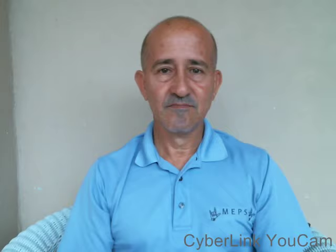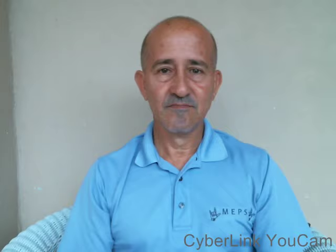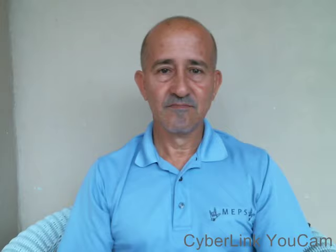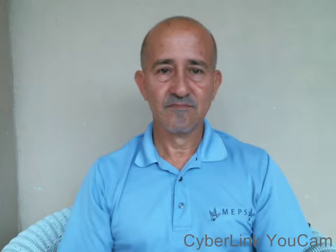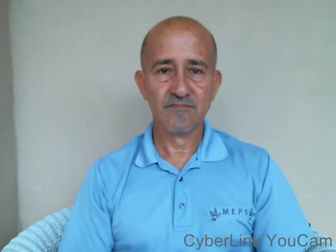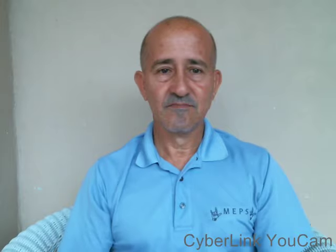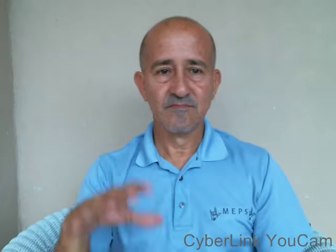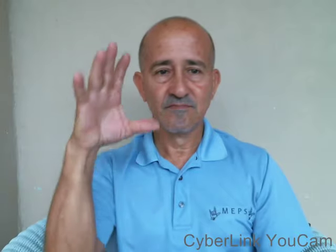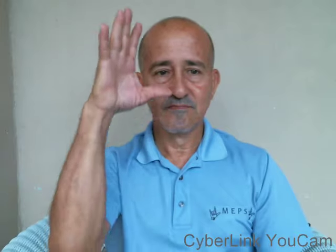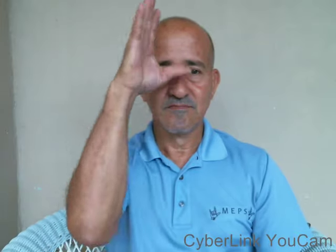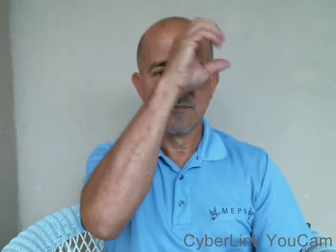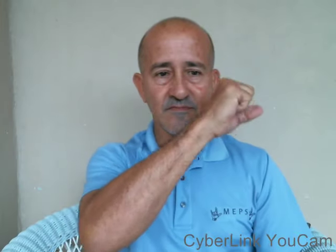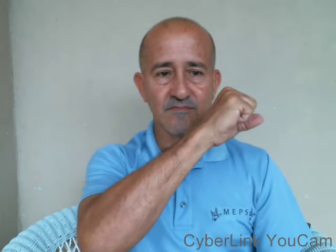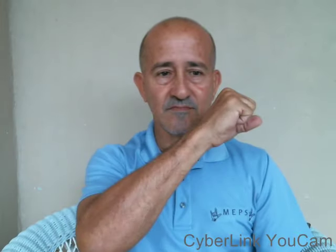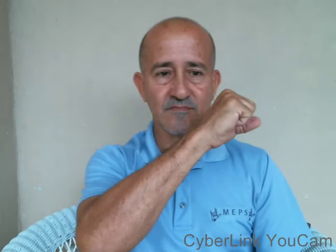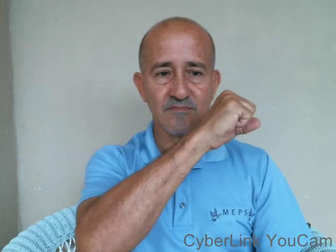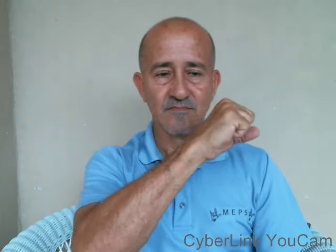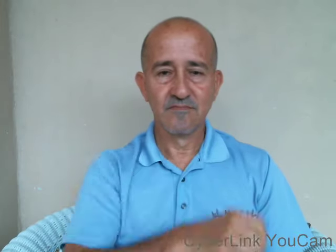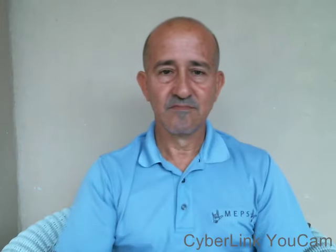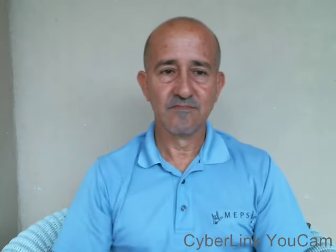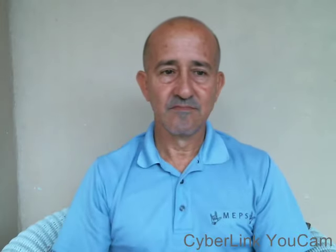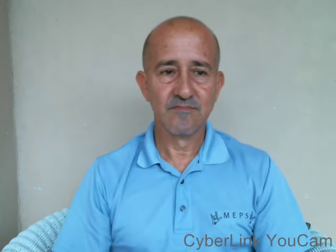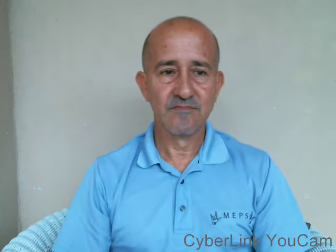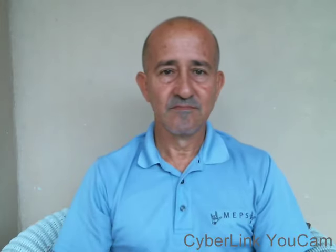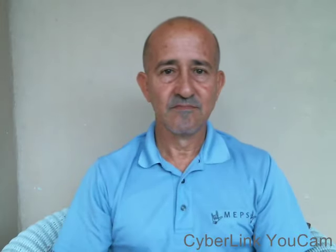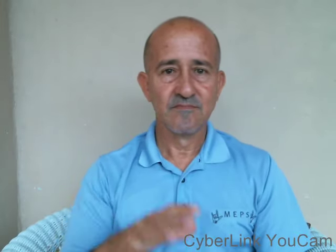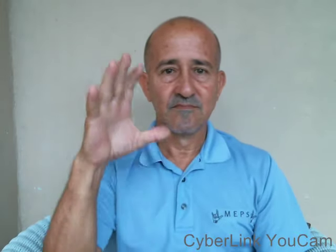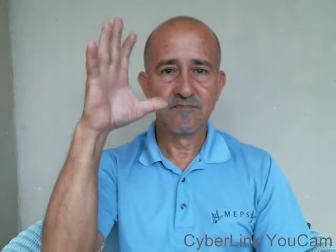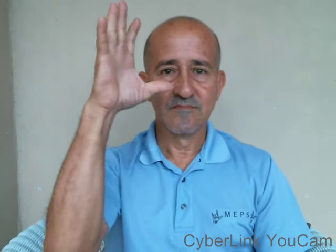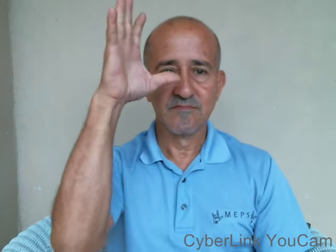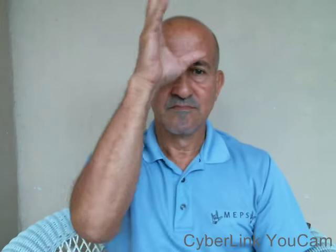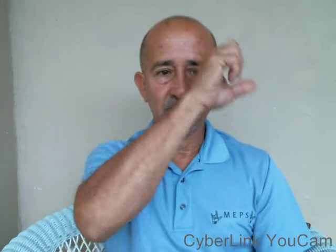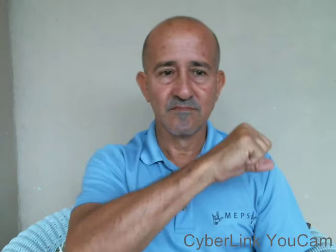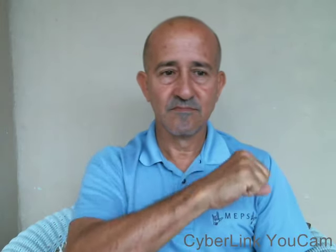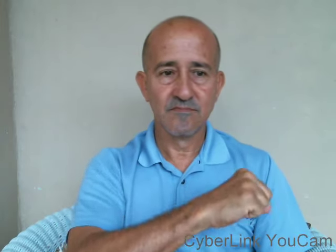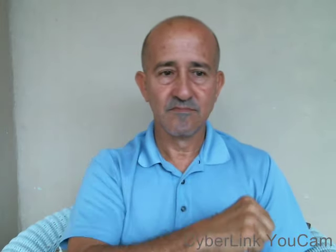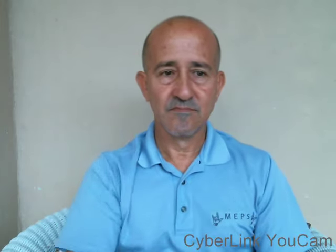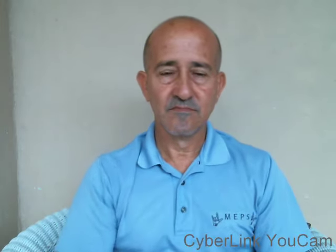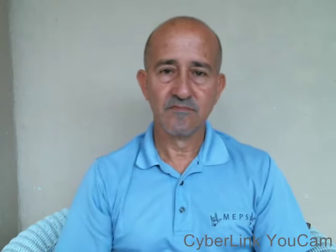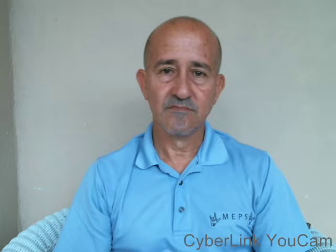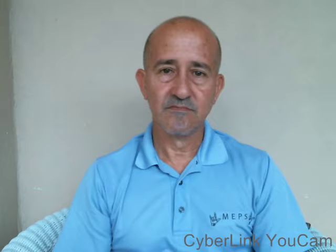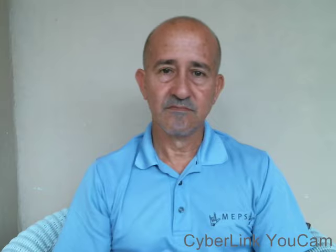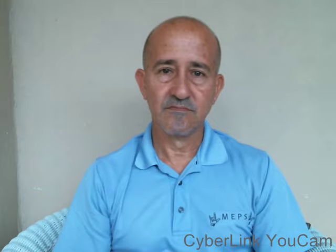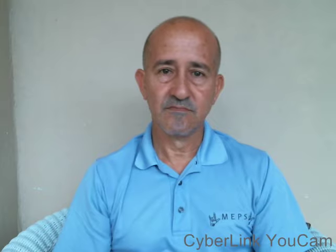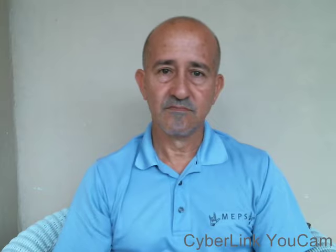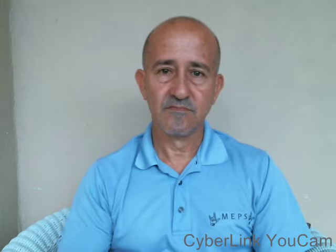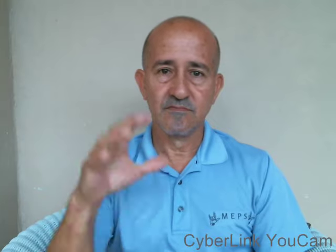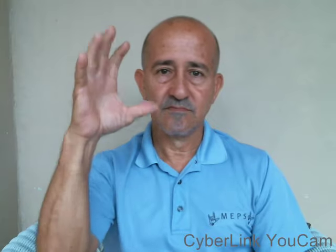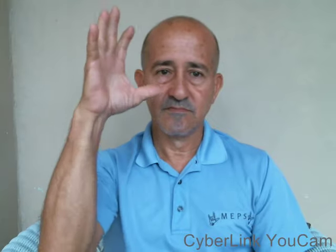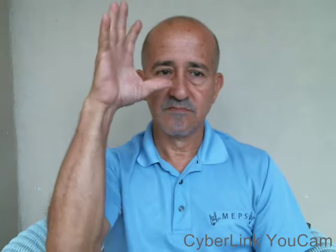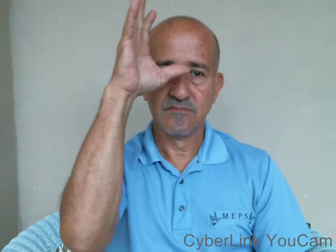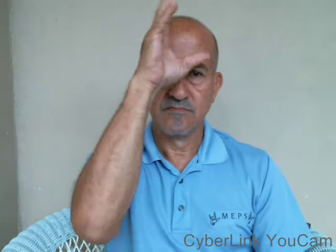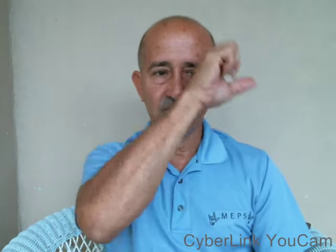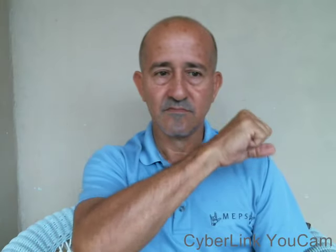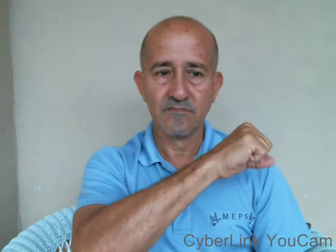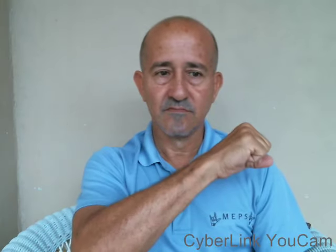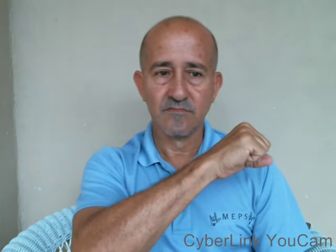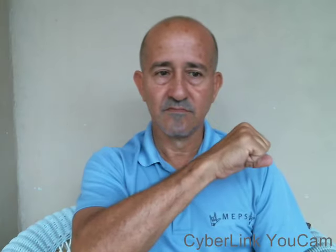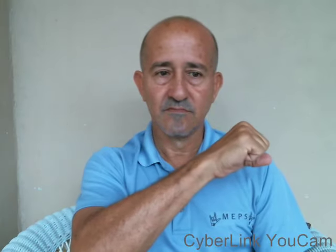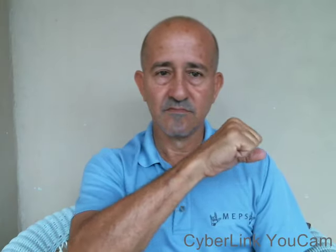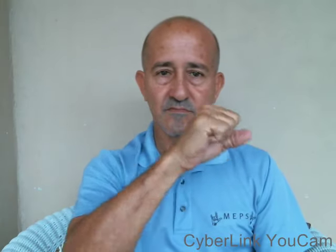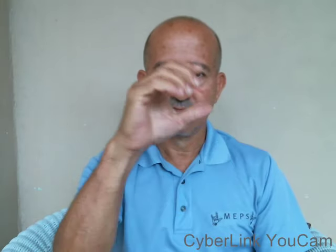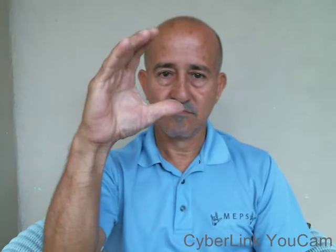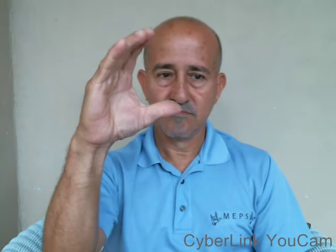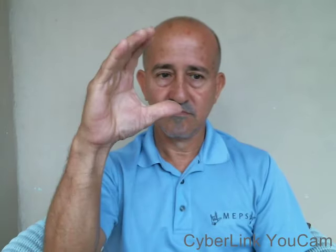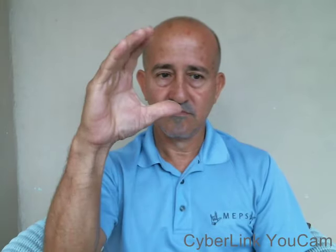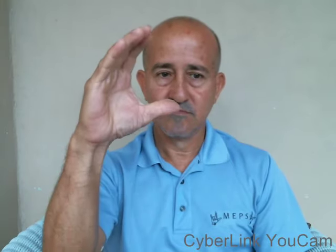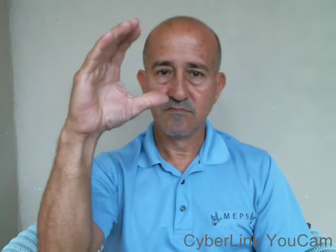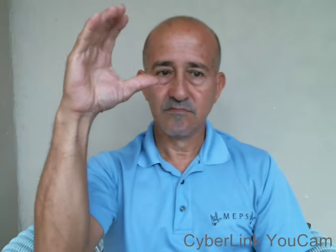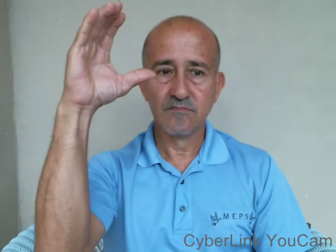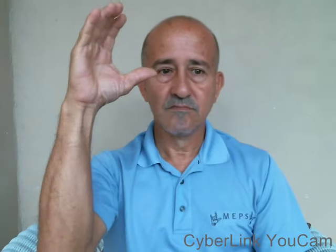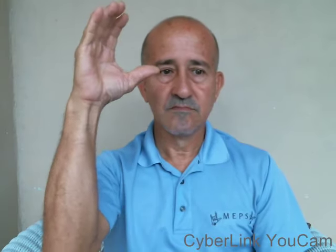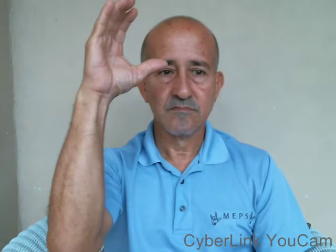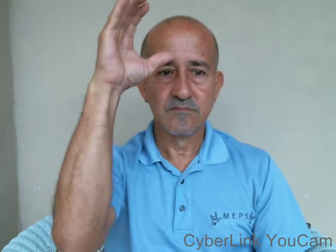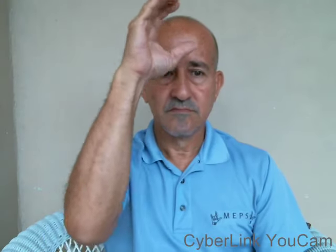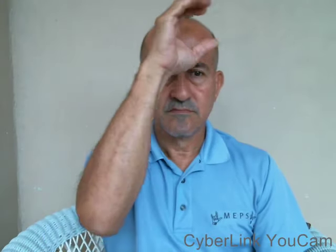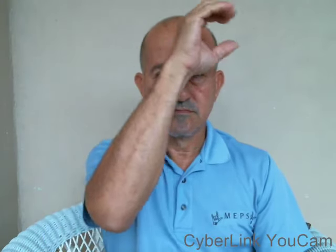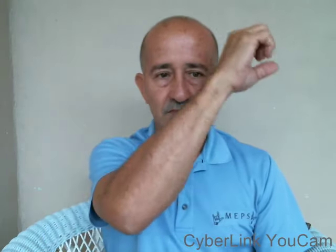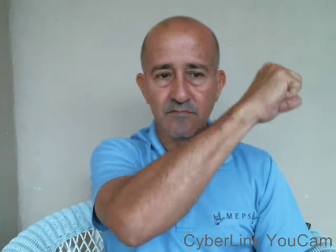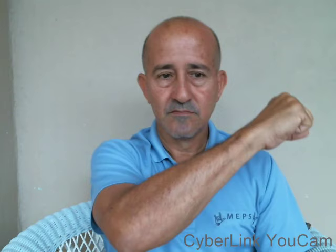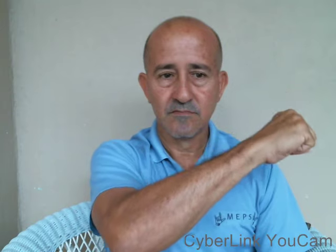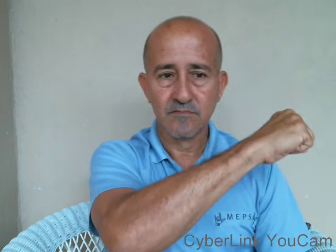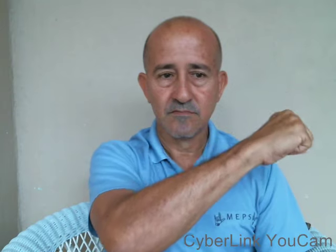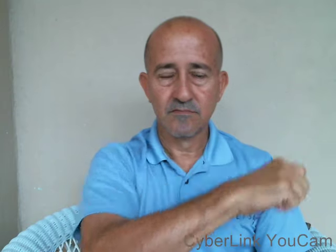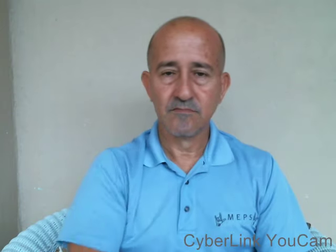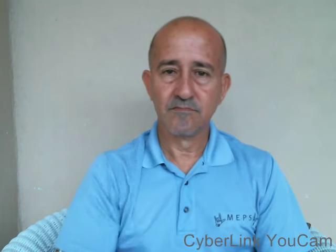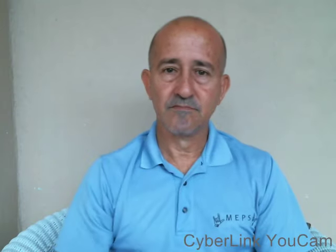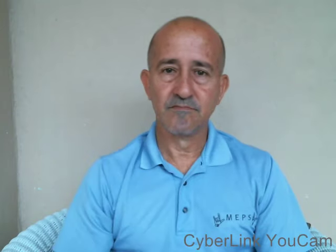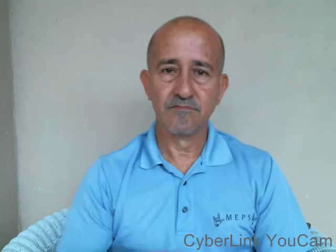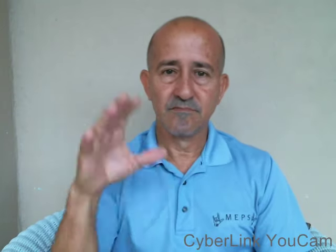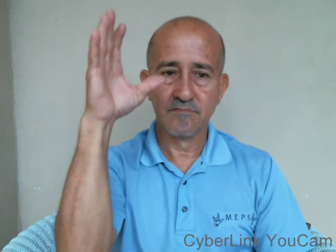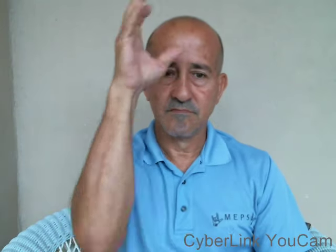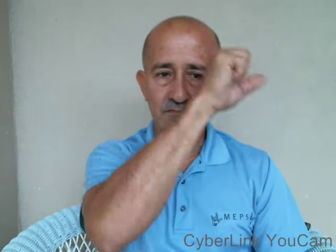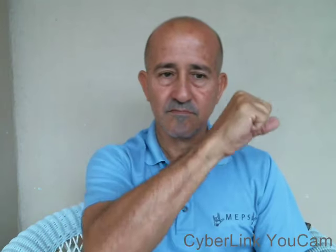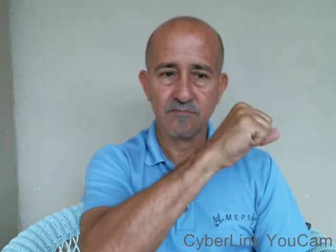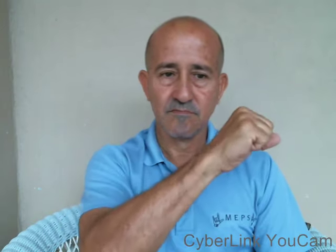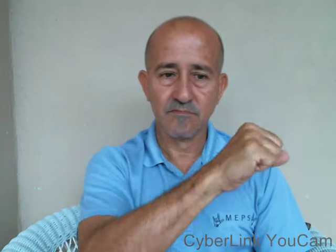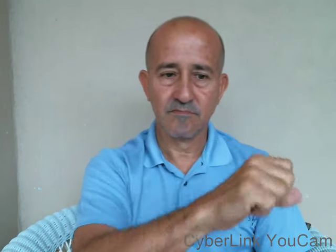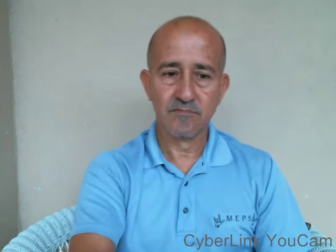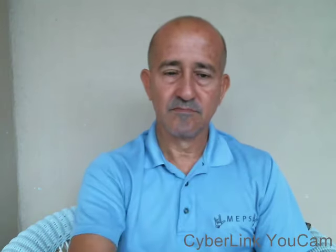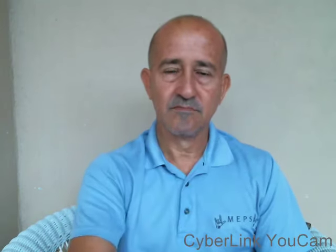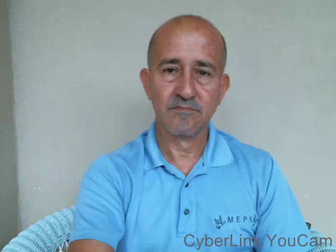3